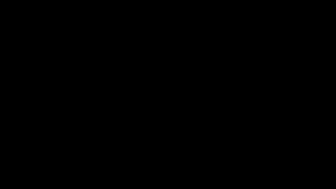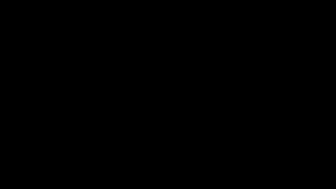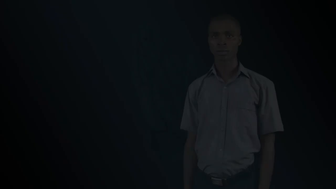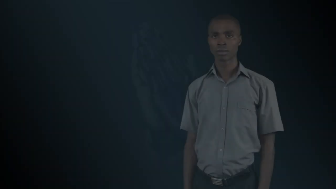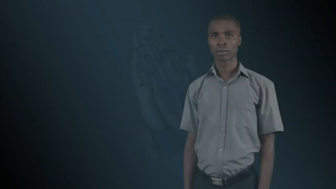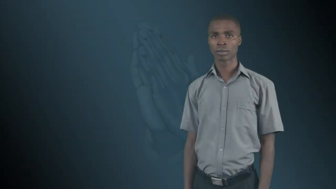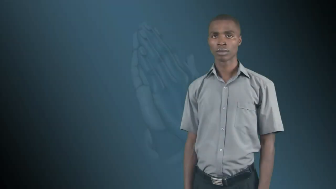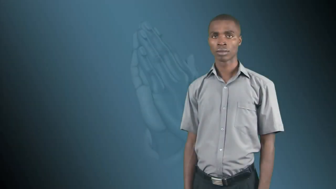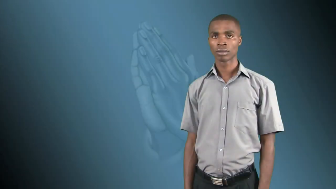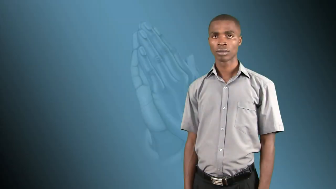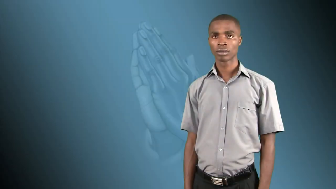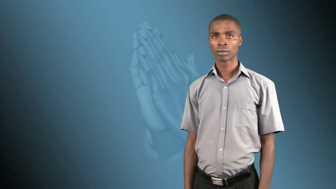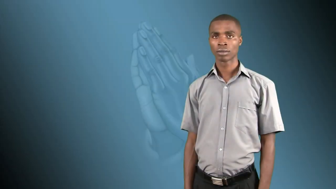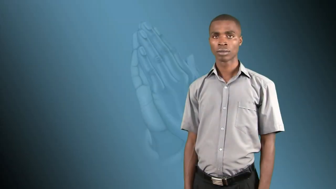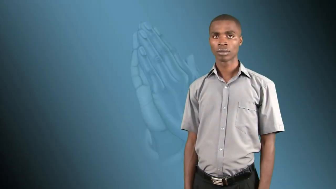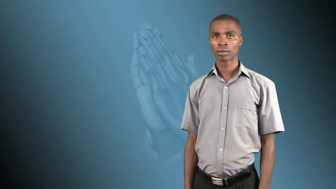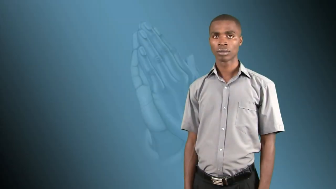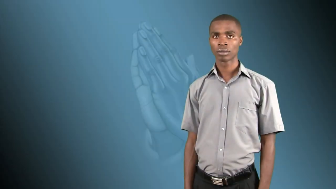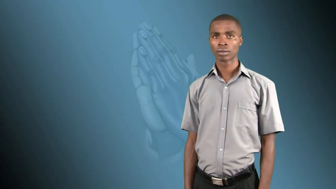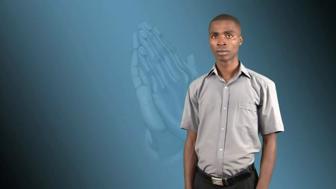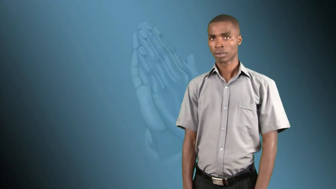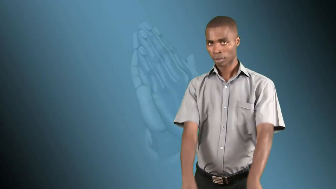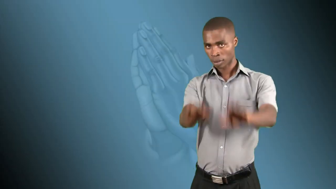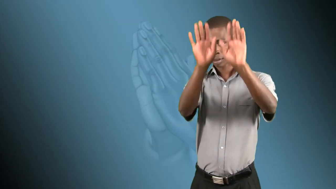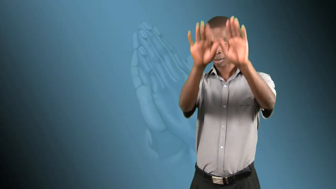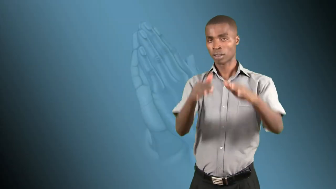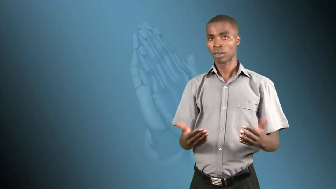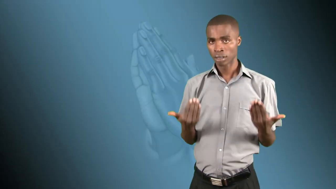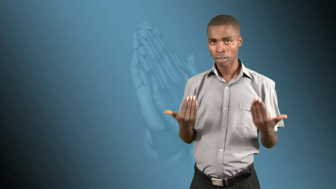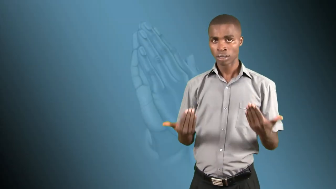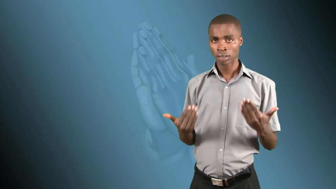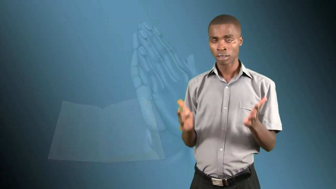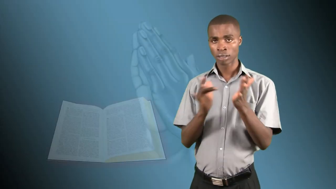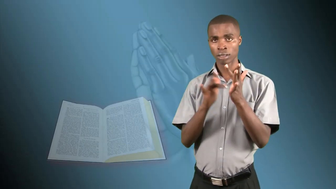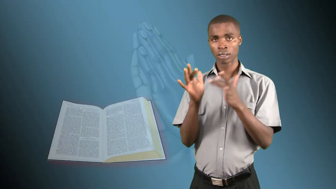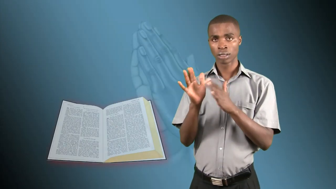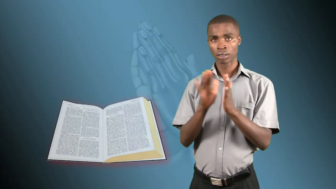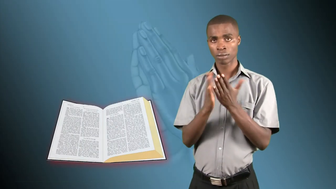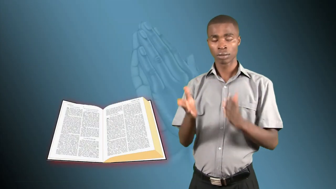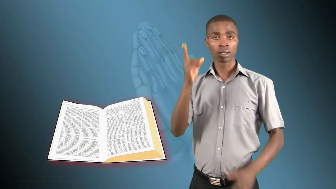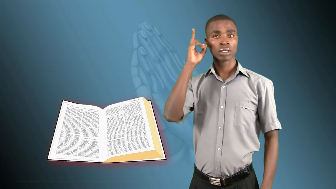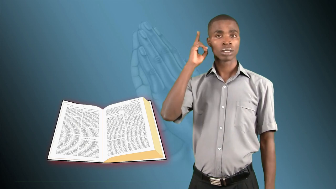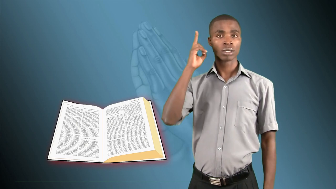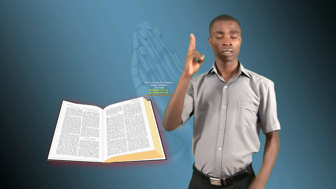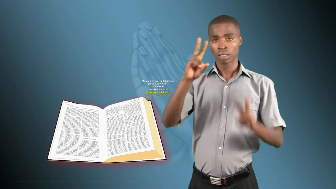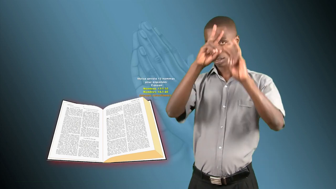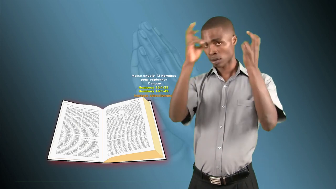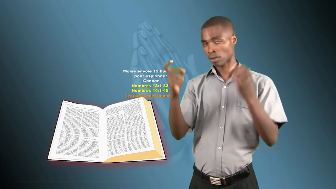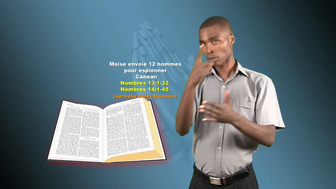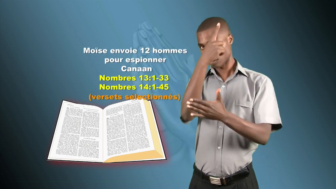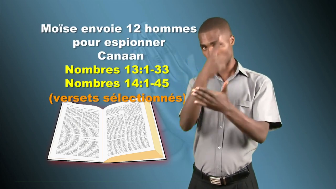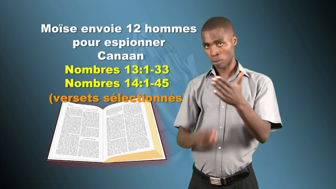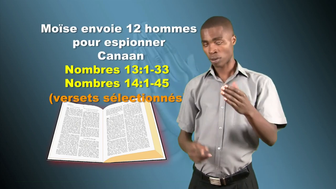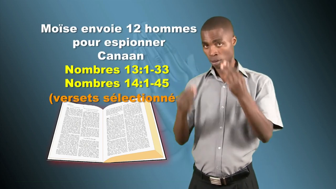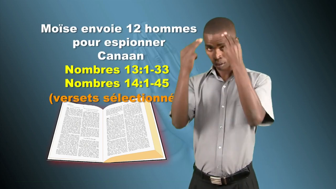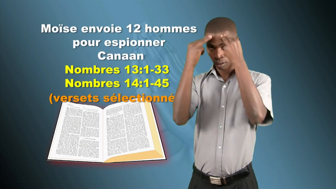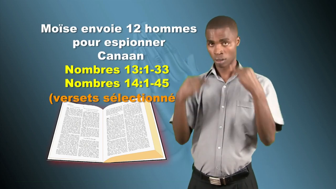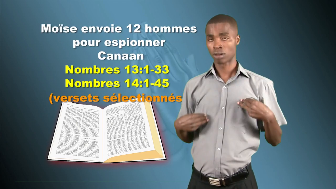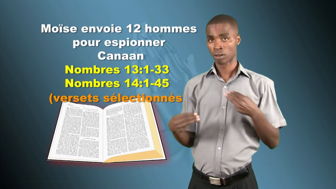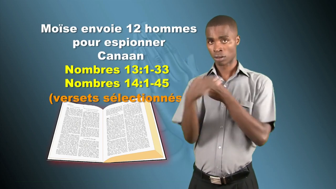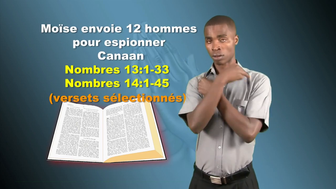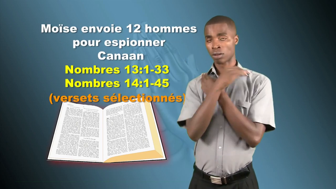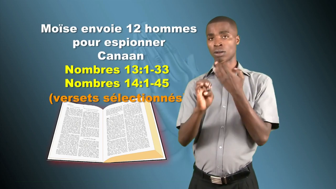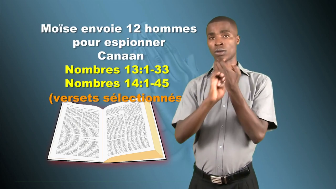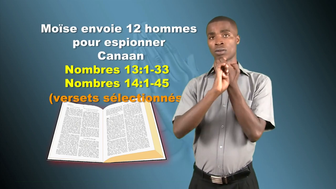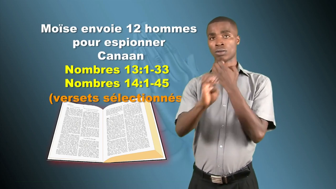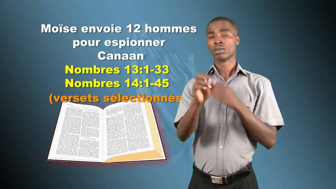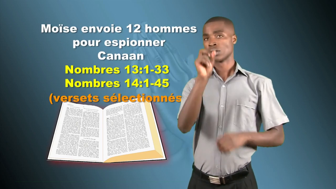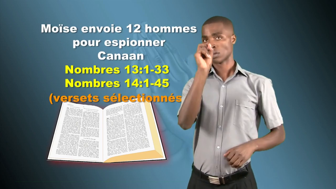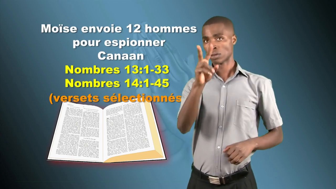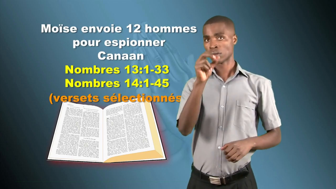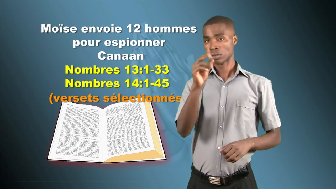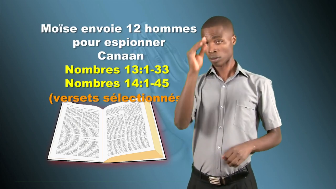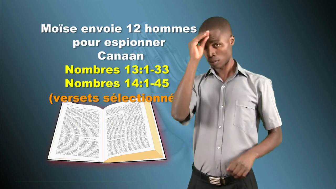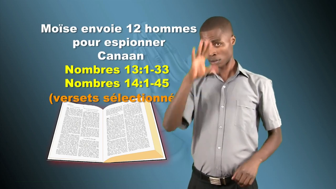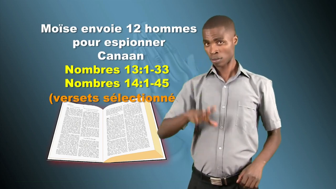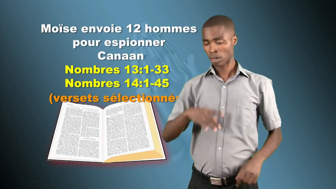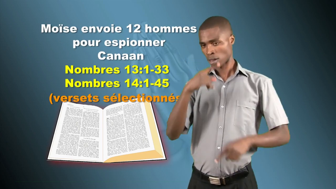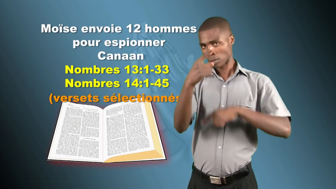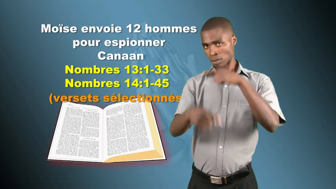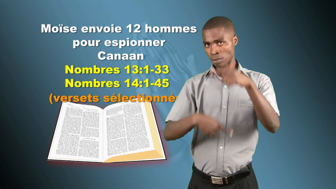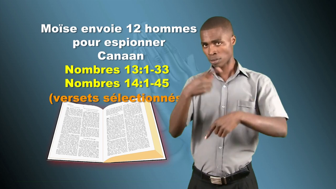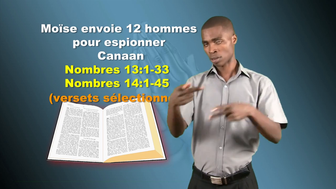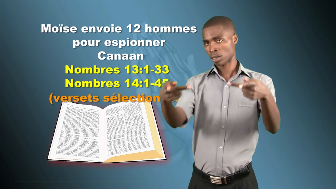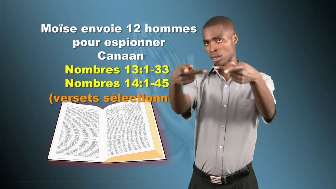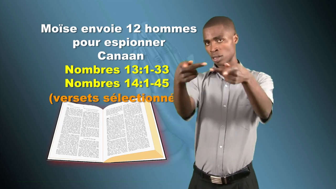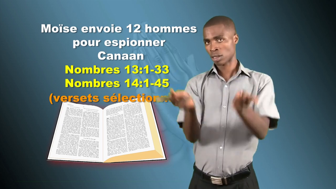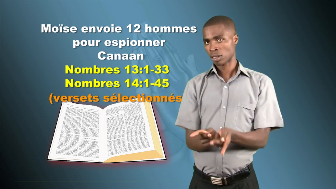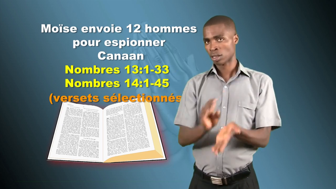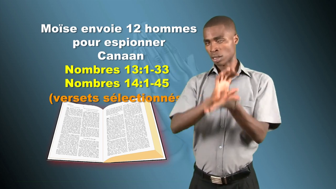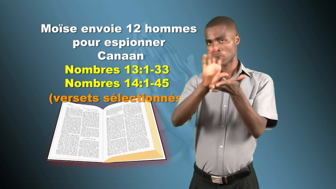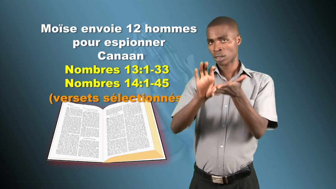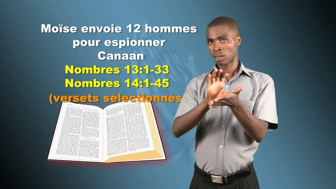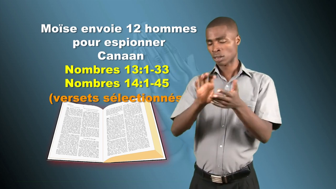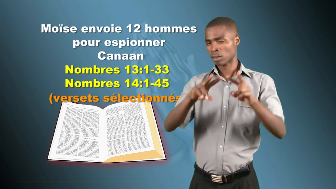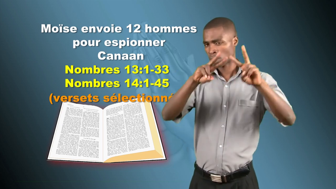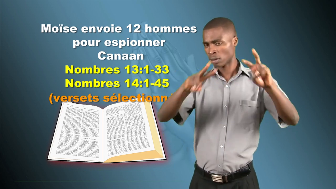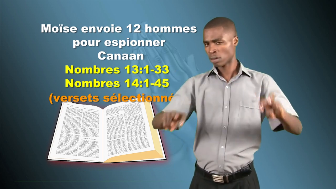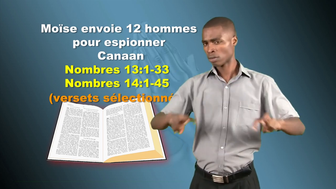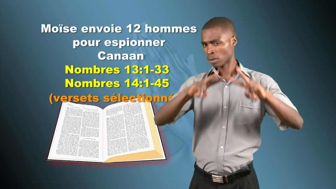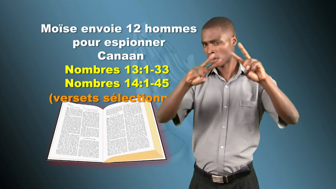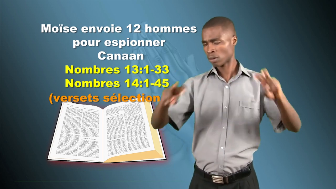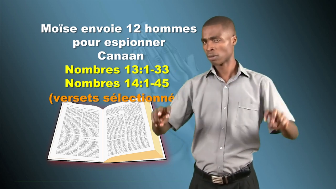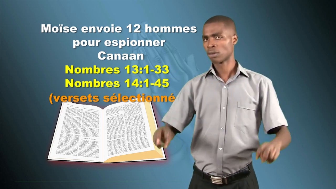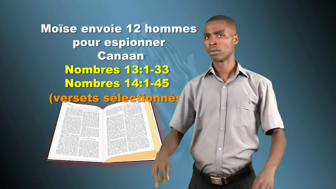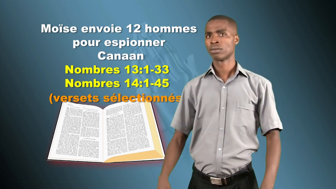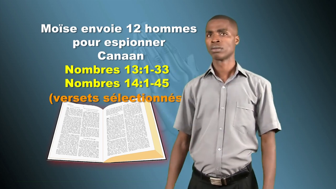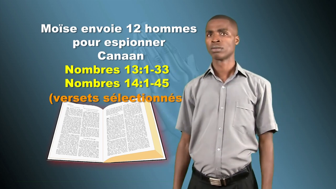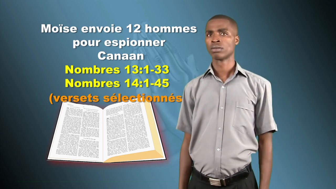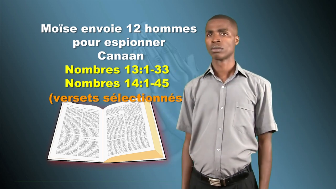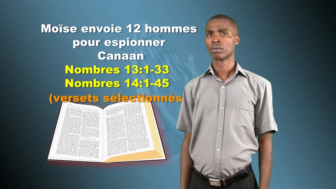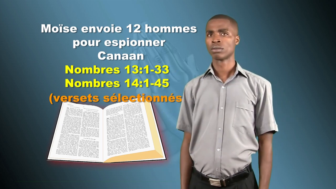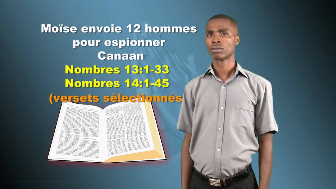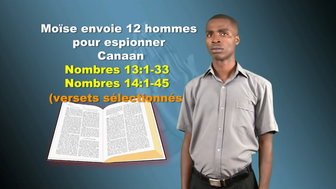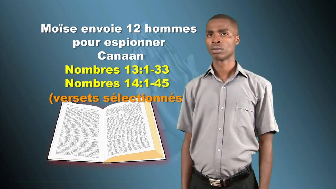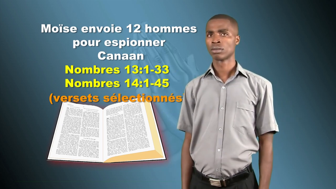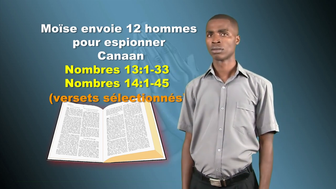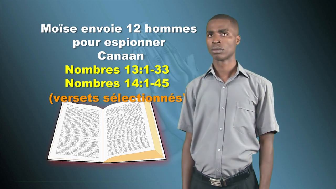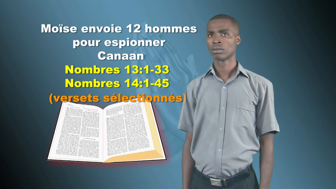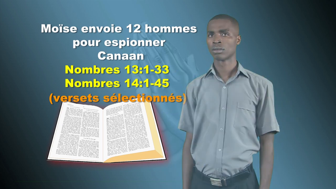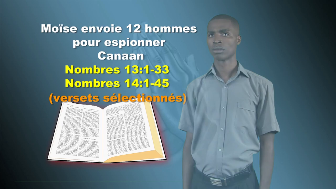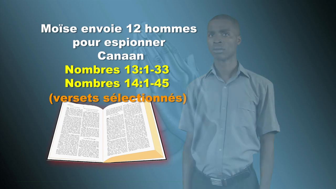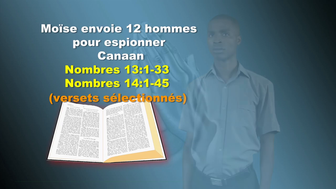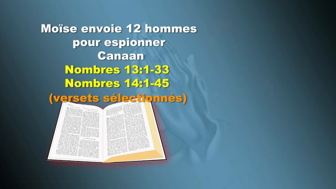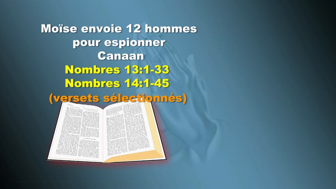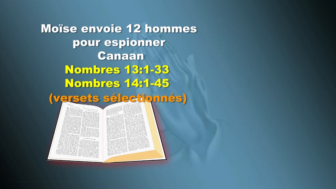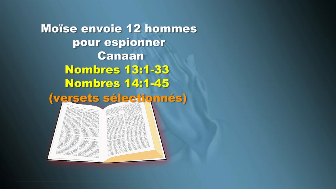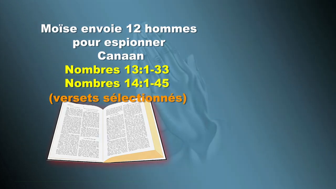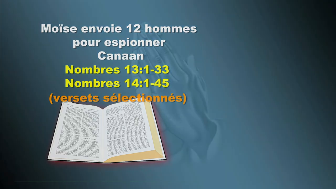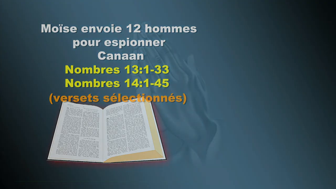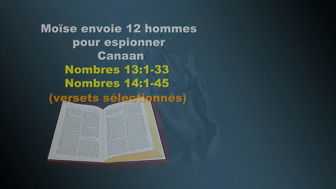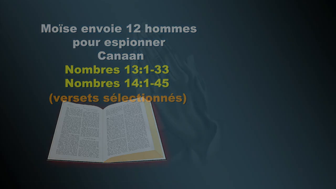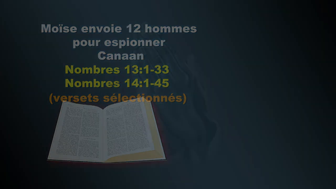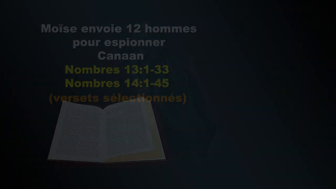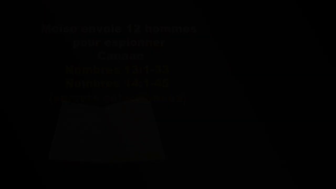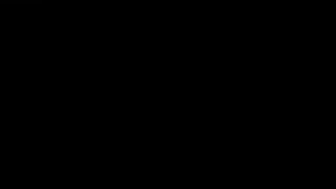Moïse envoie 12 hommes pour espionner Canaan